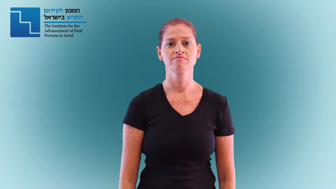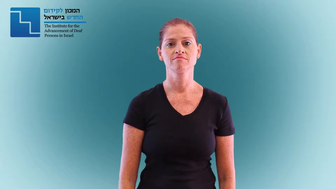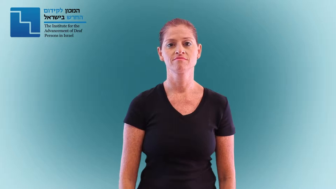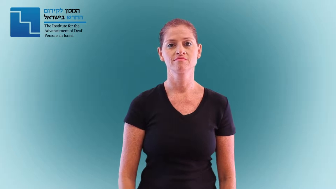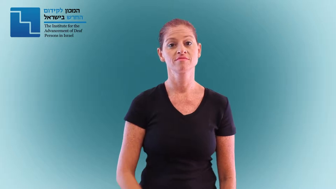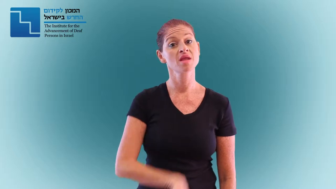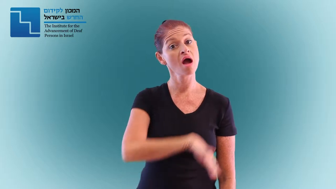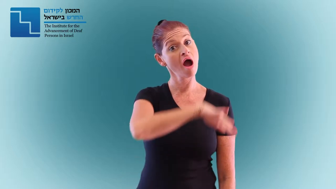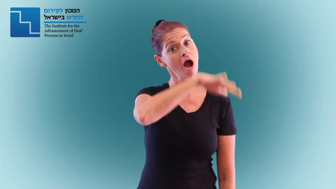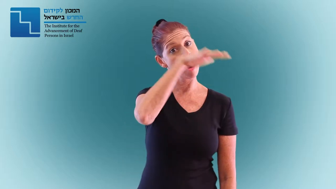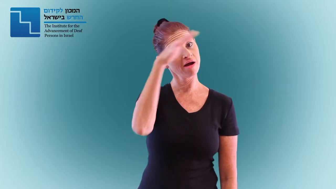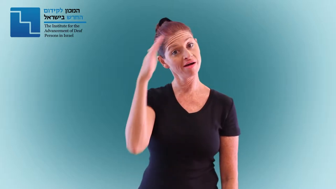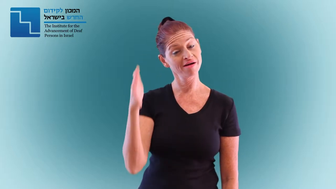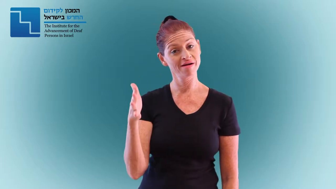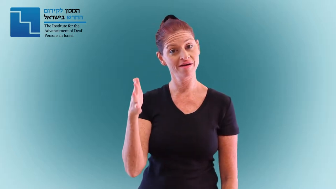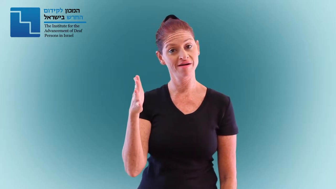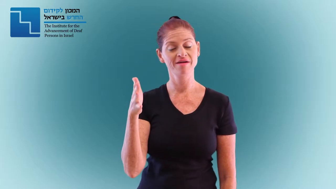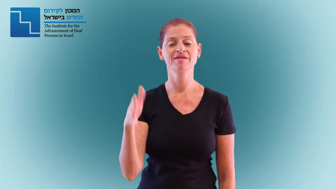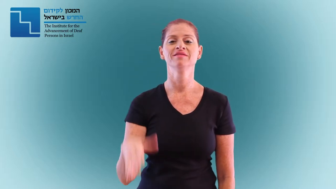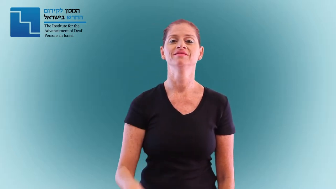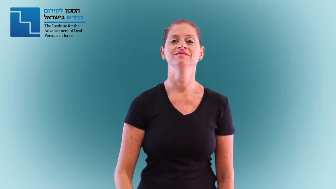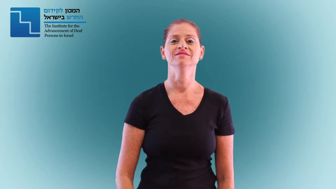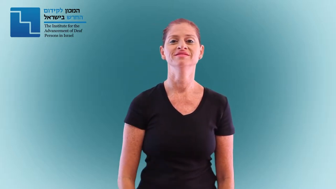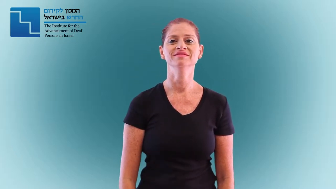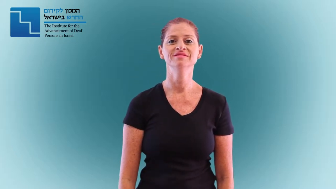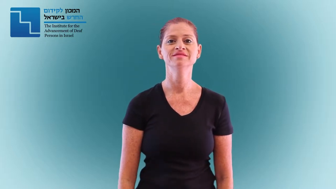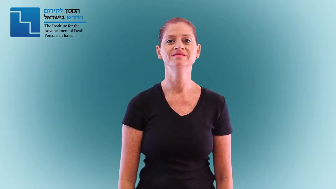הר